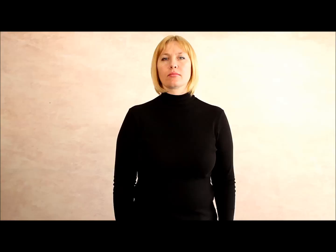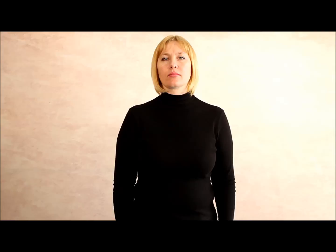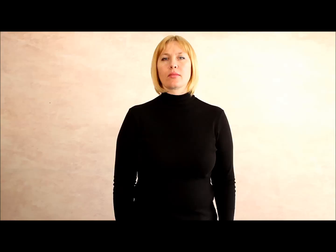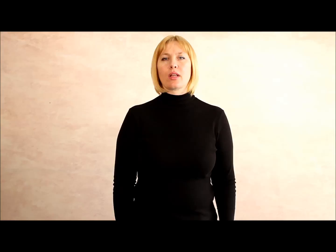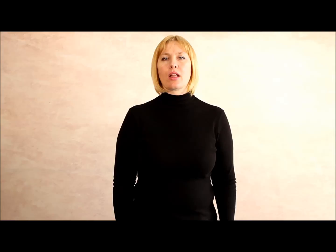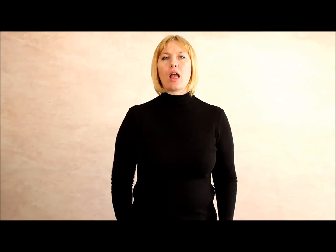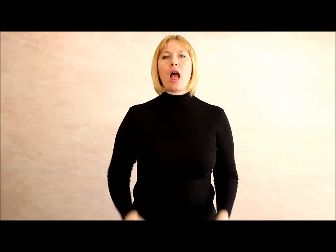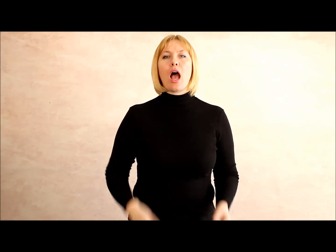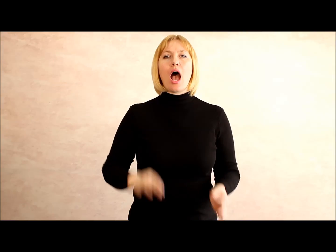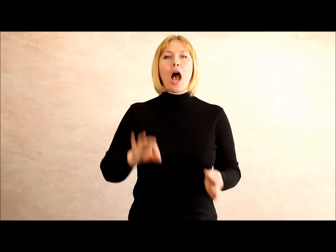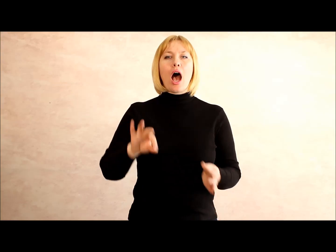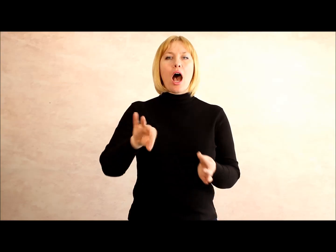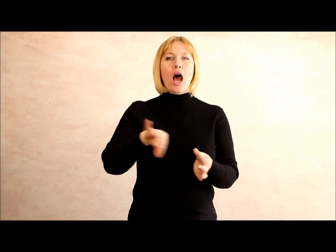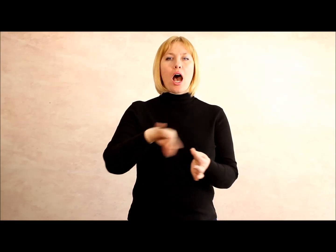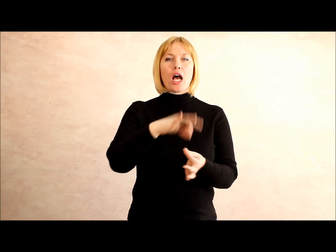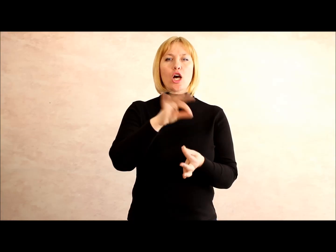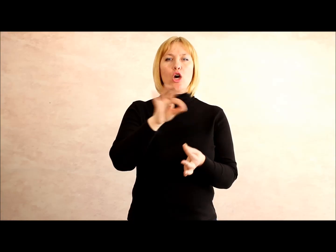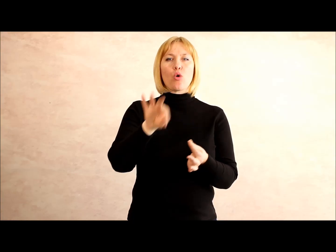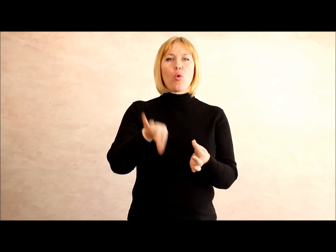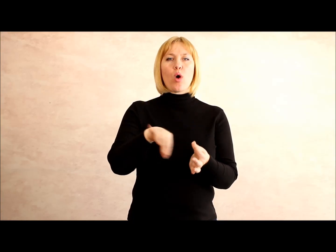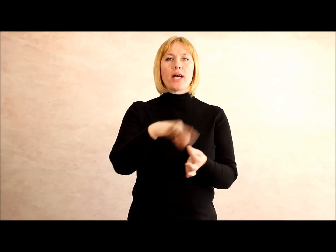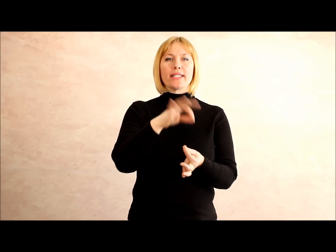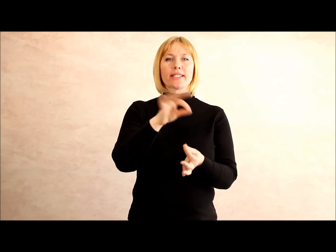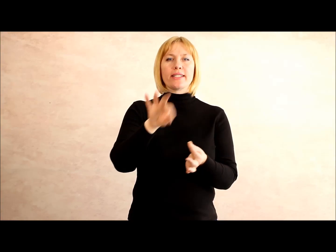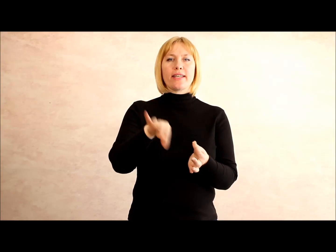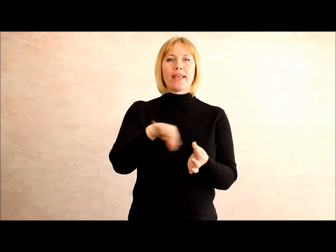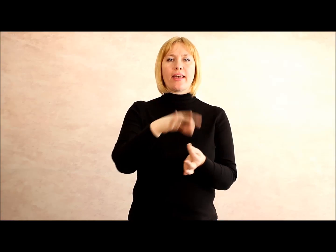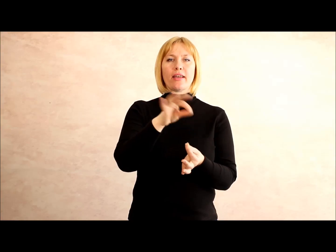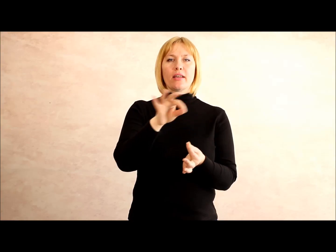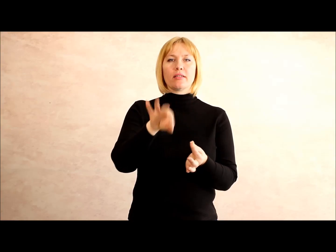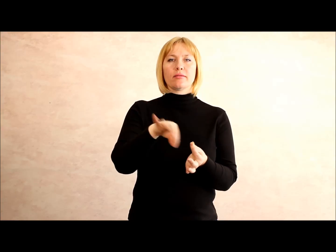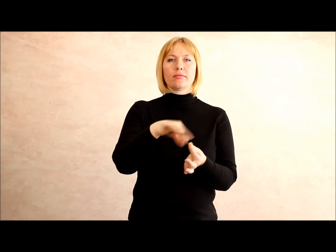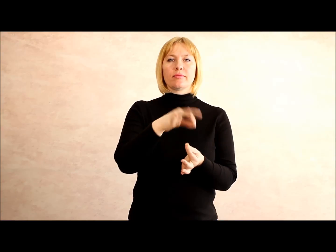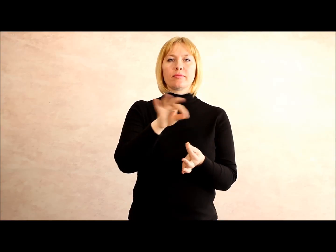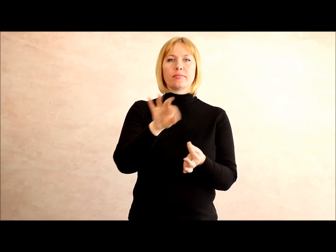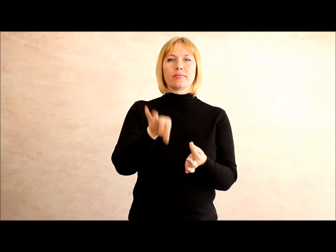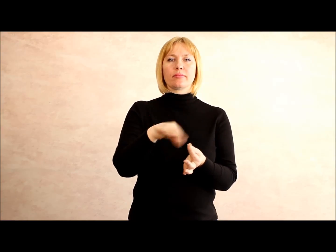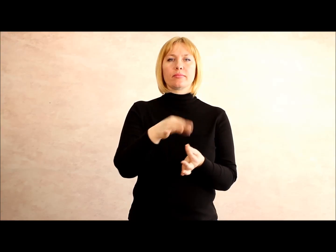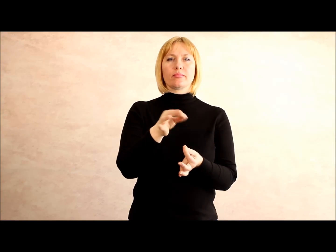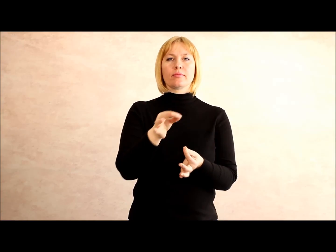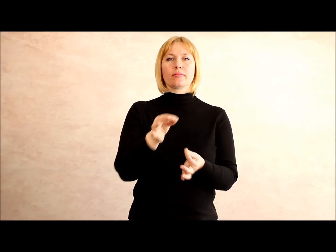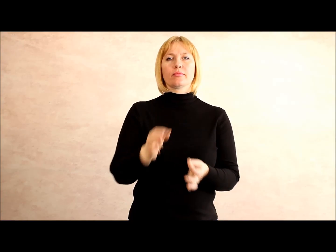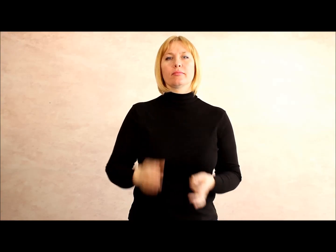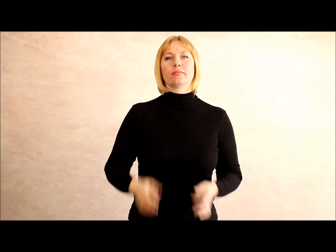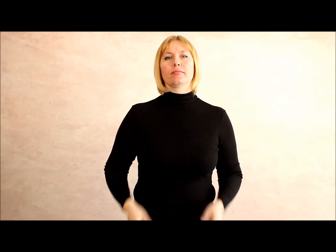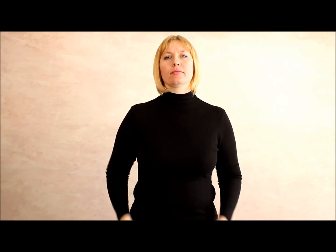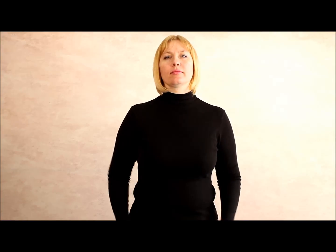A coase